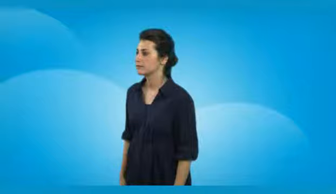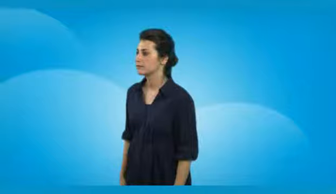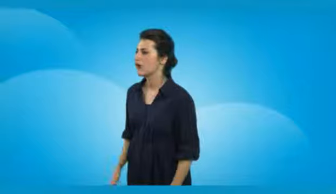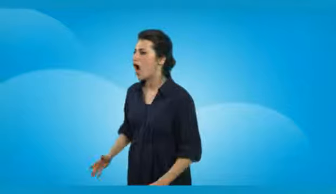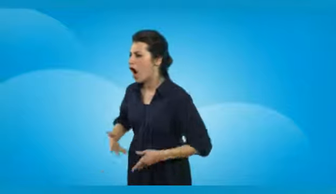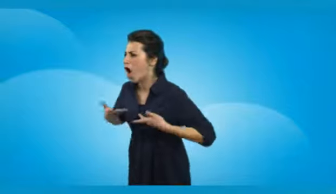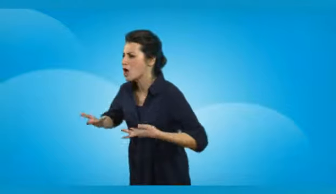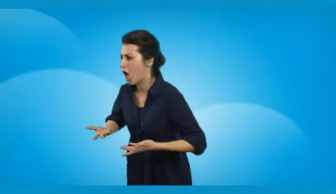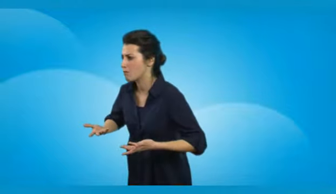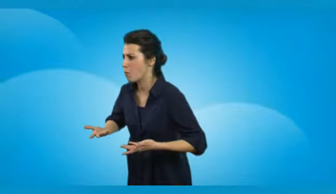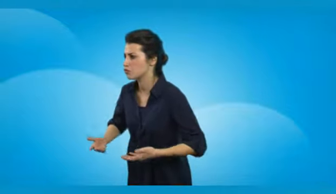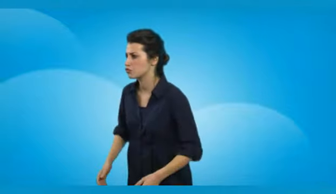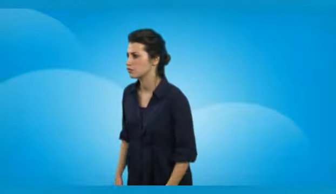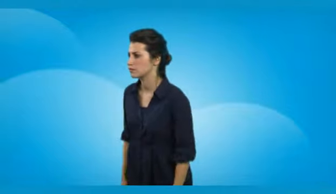Hajlamos